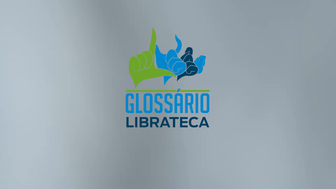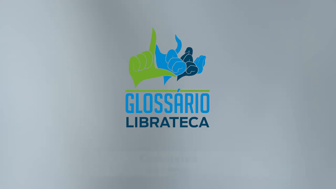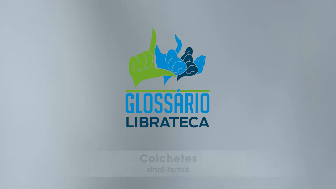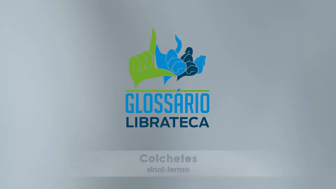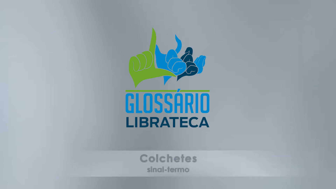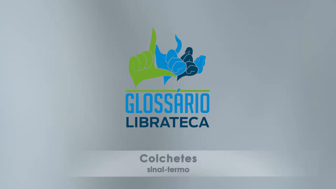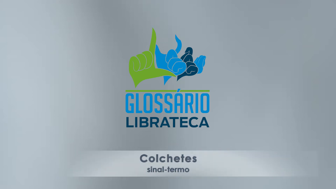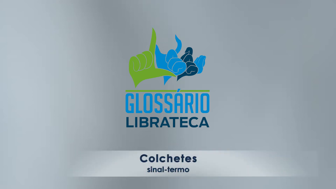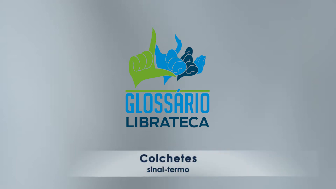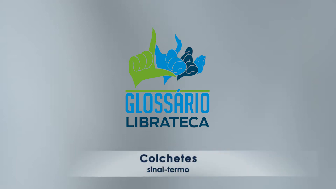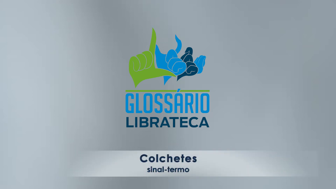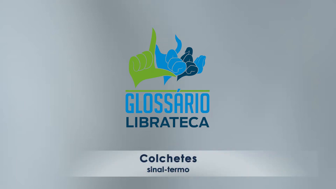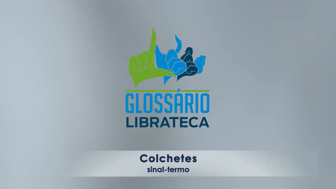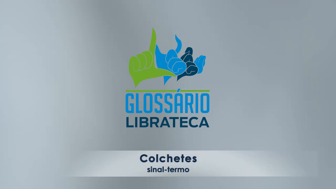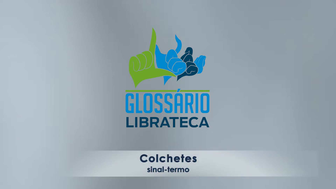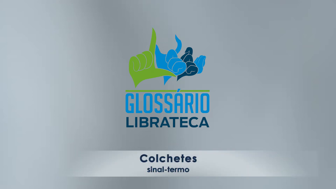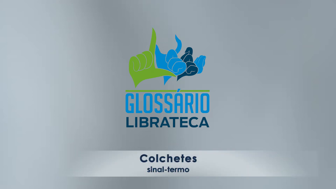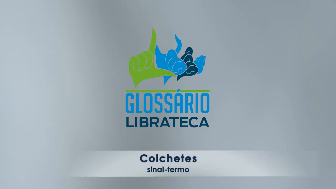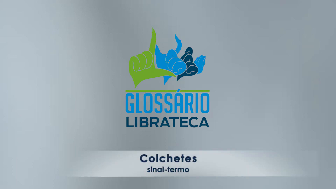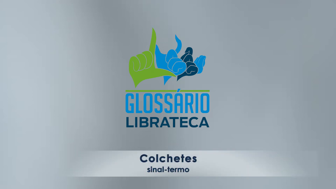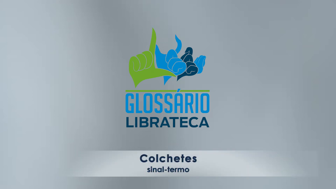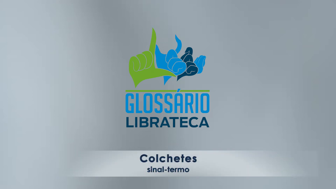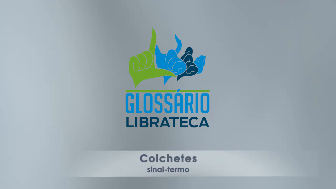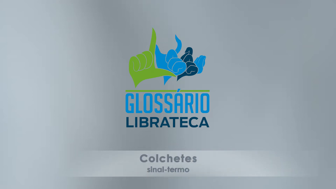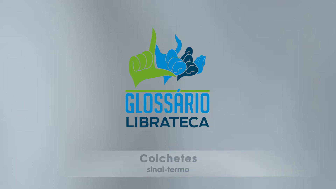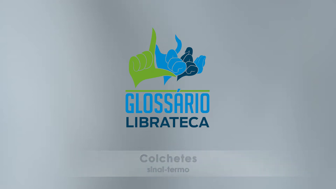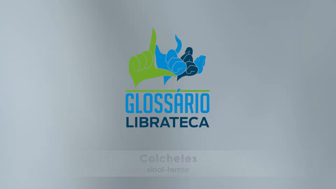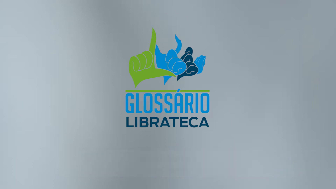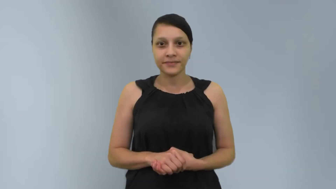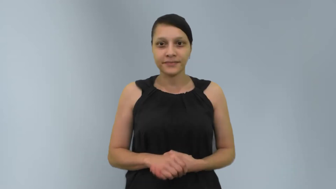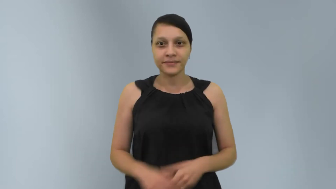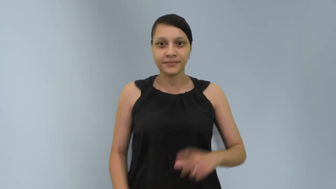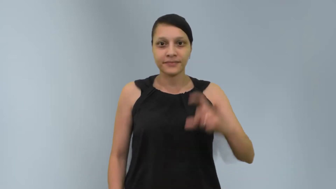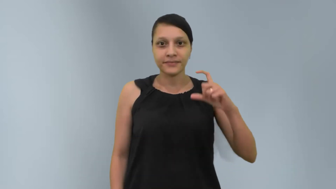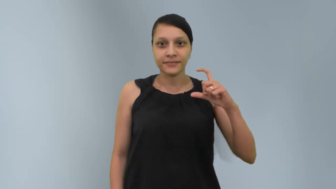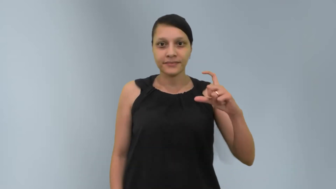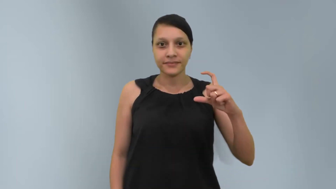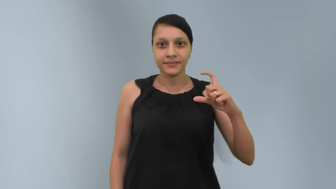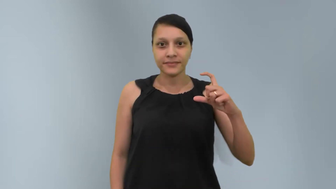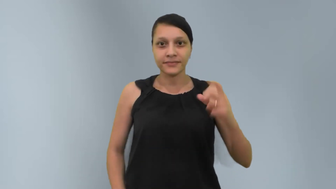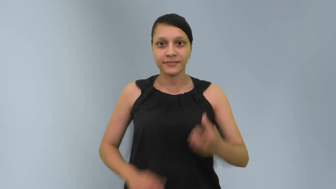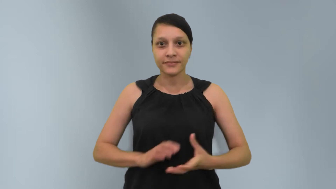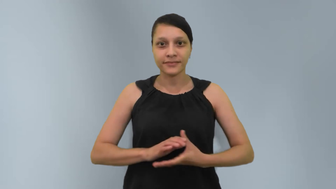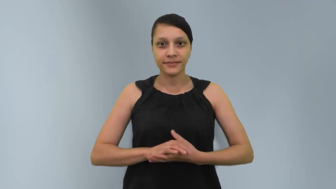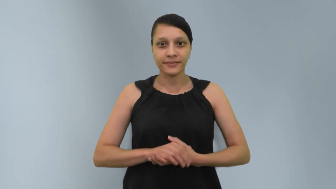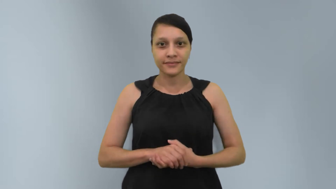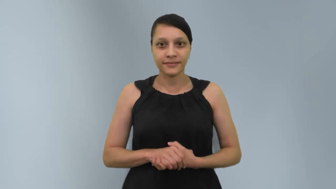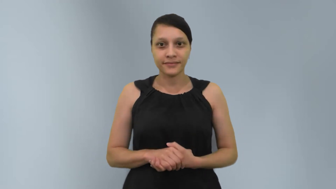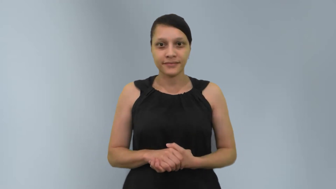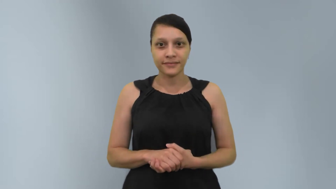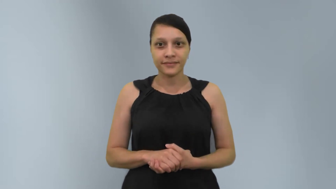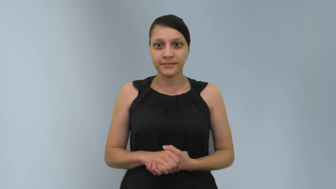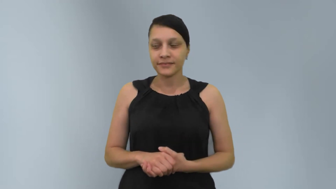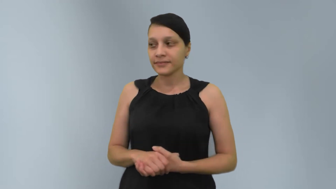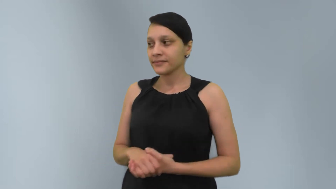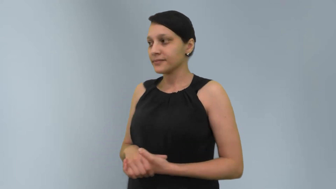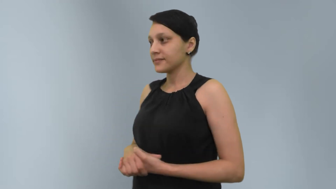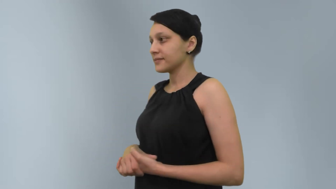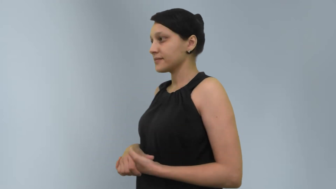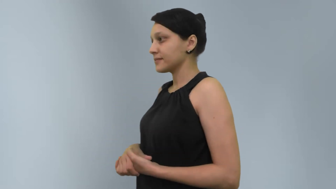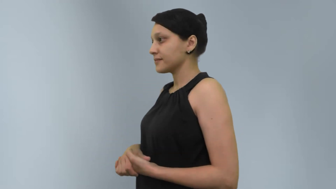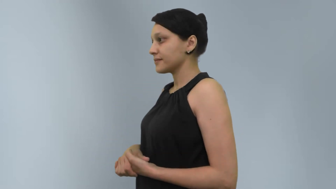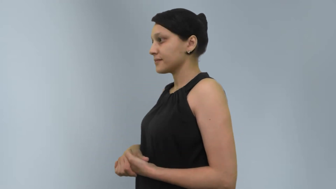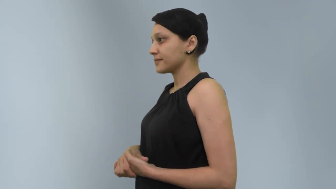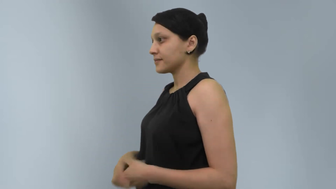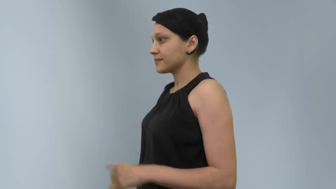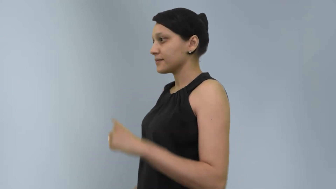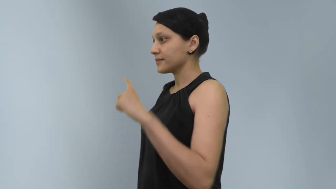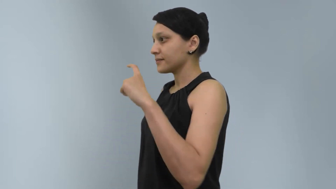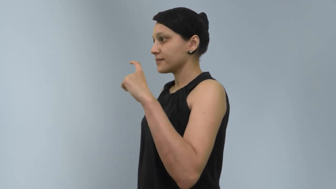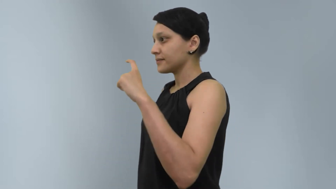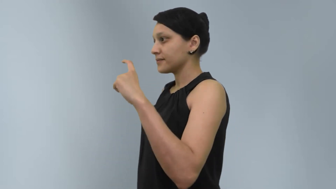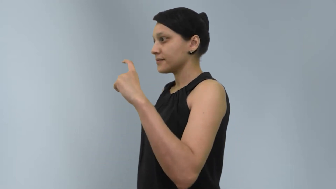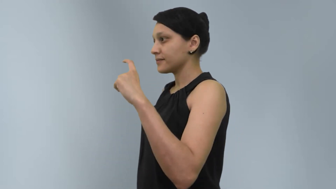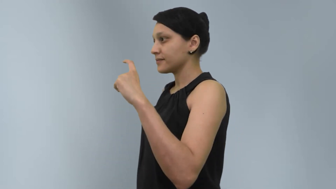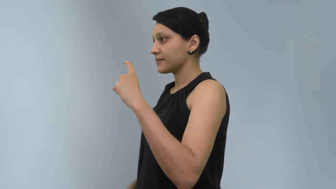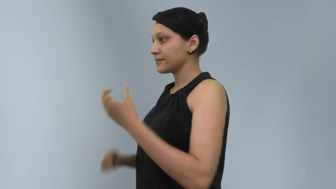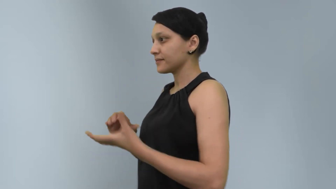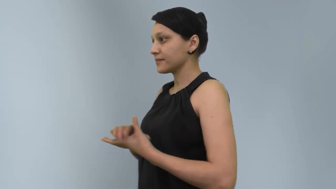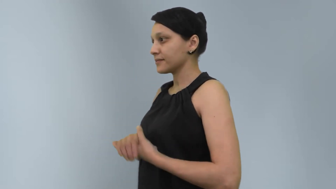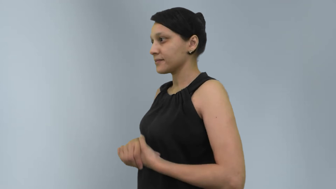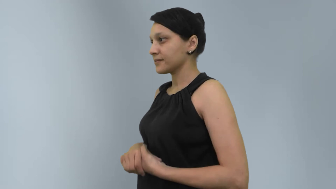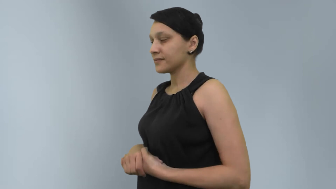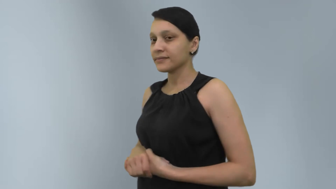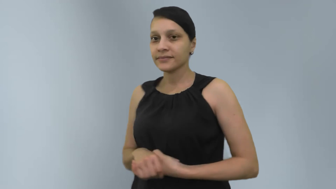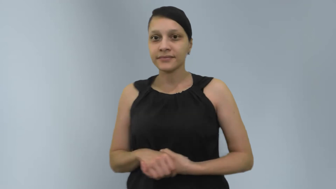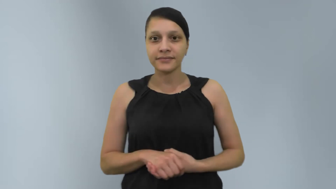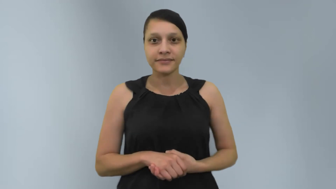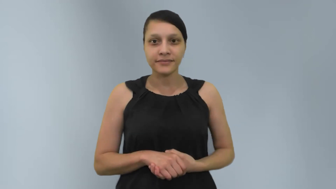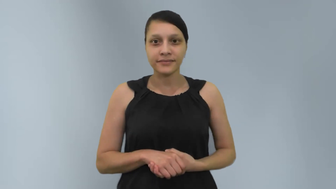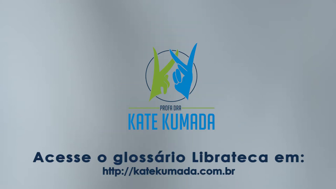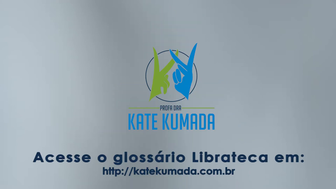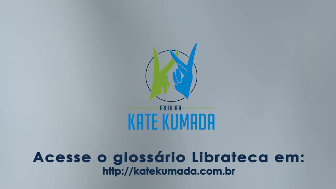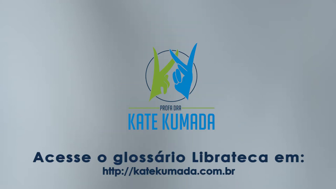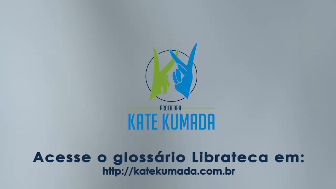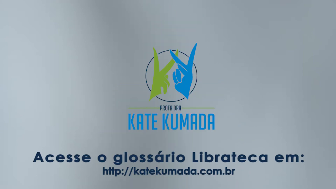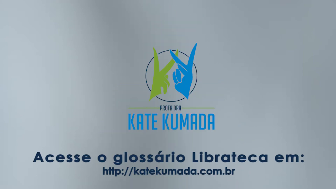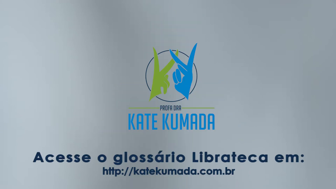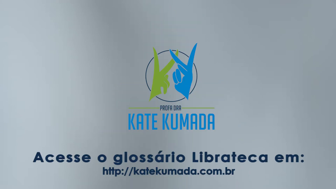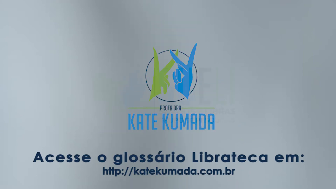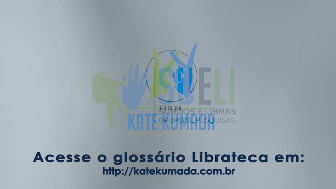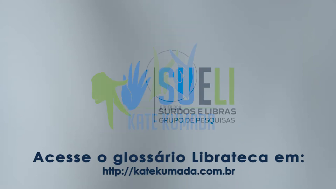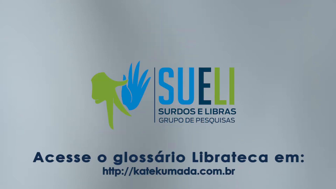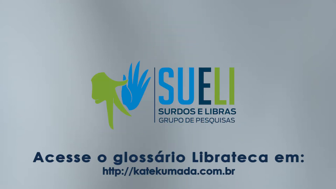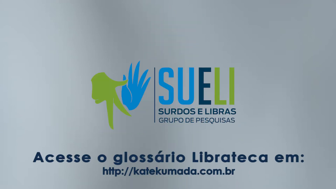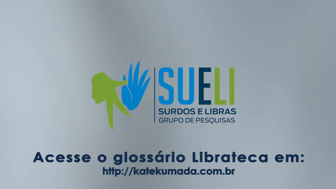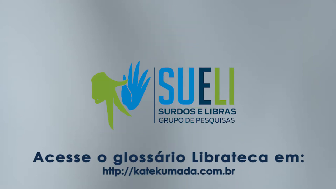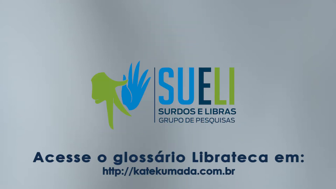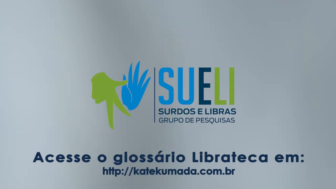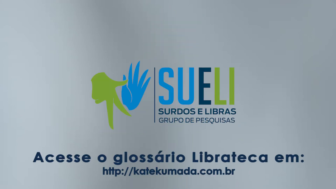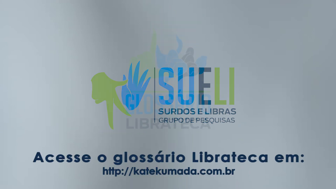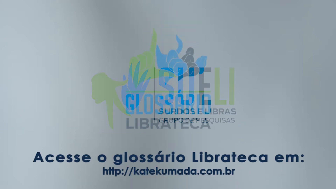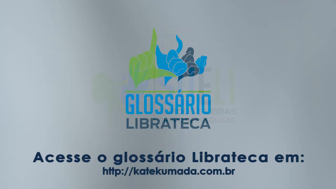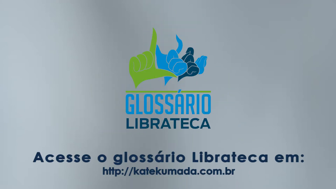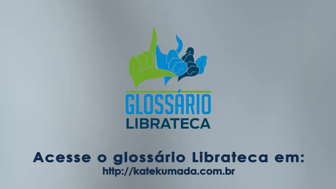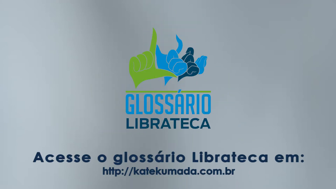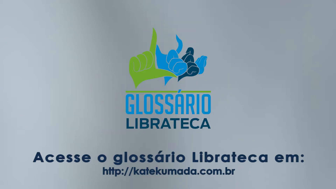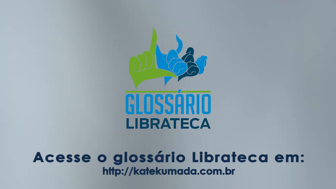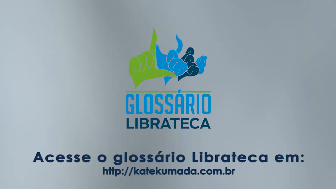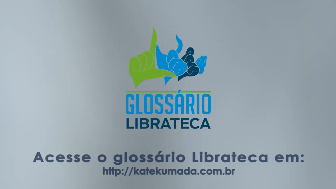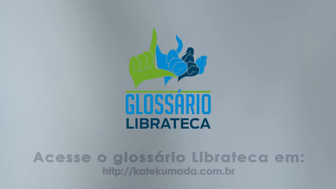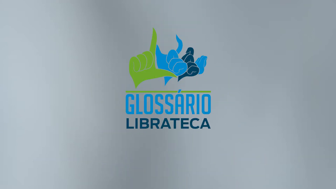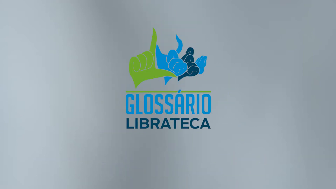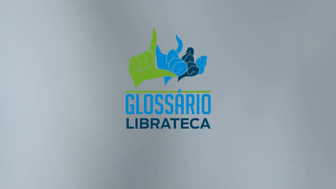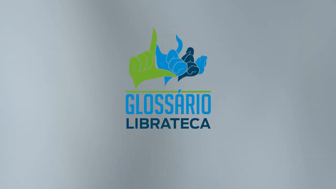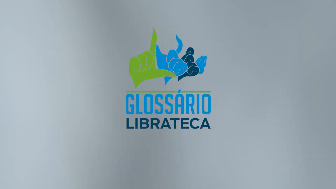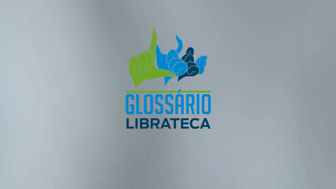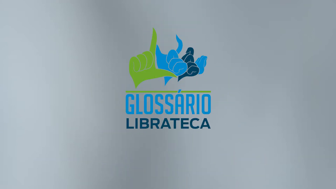Colchetes